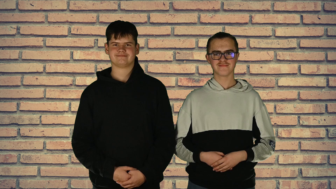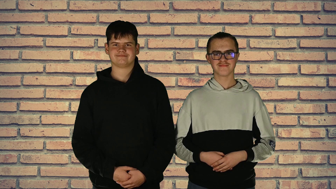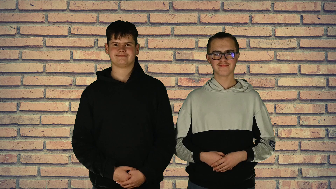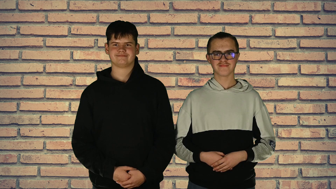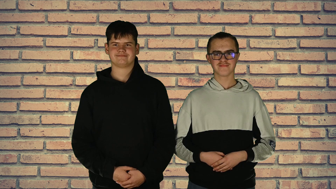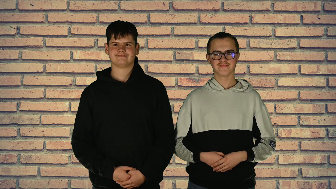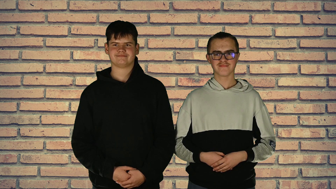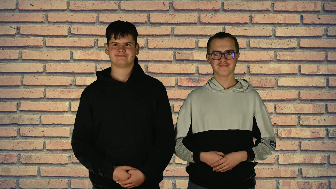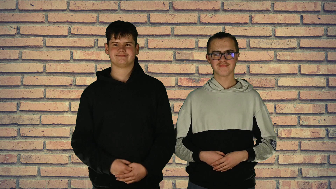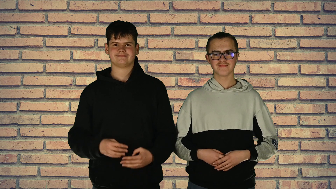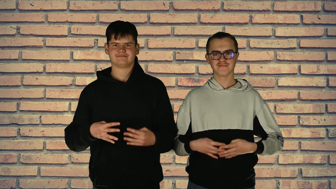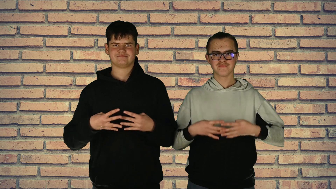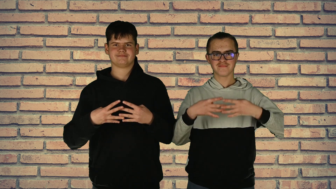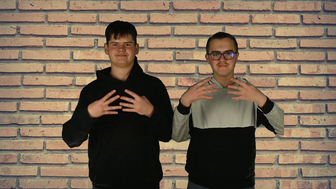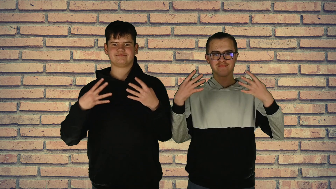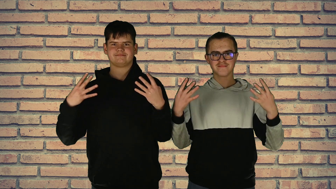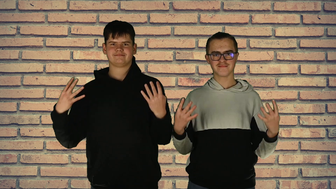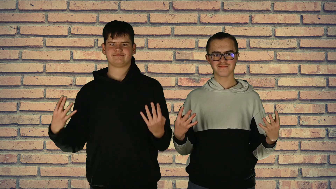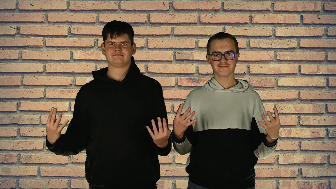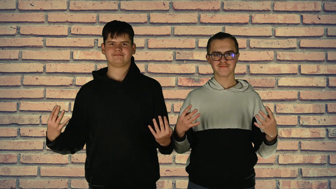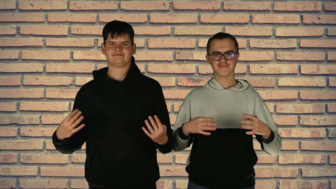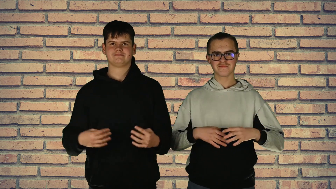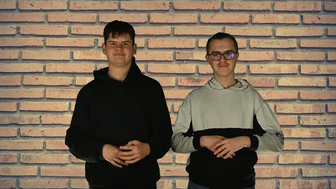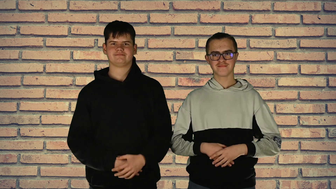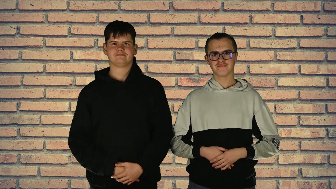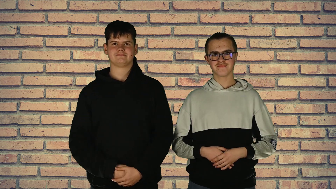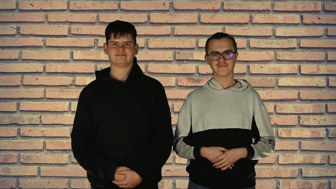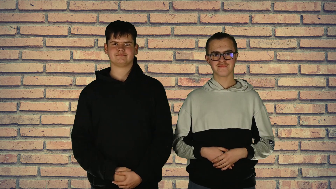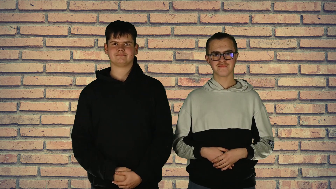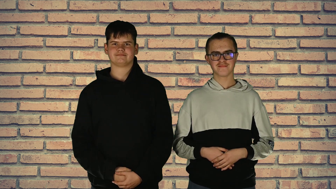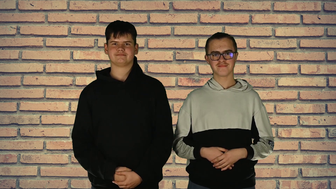MNR